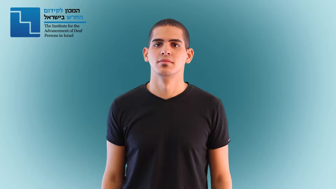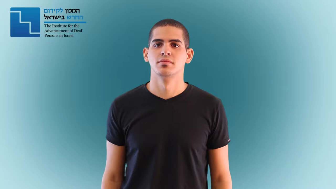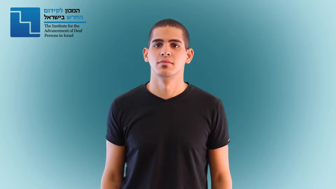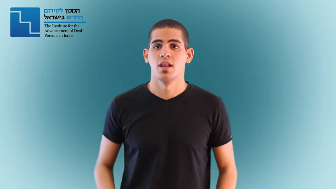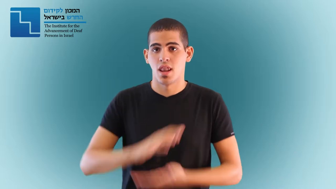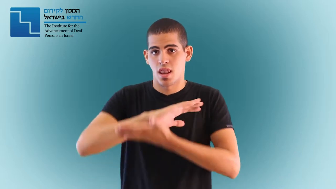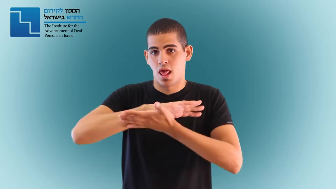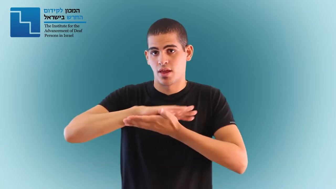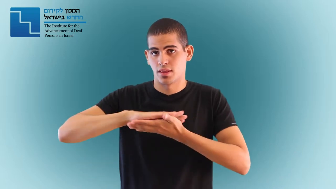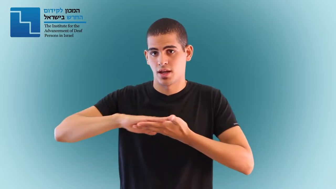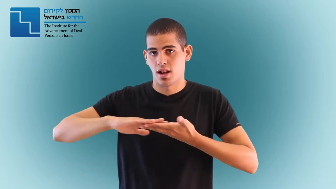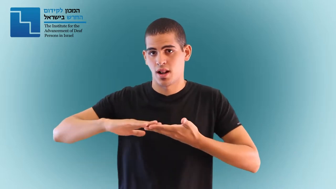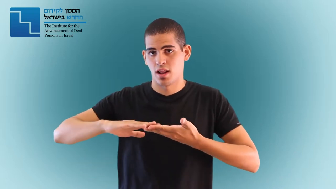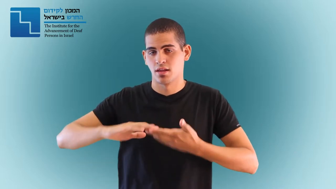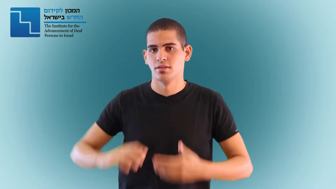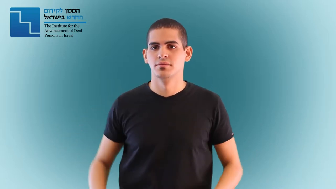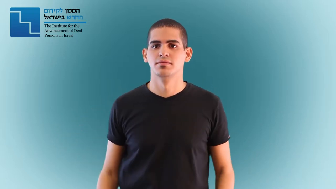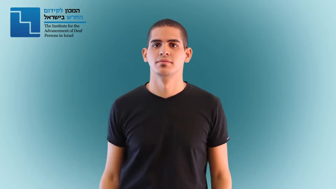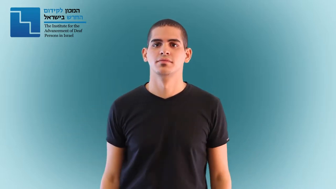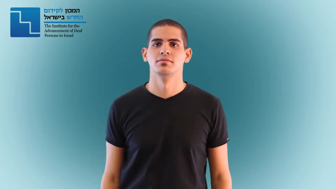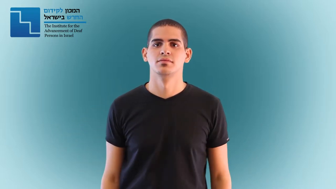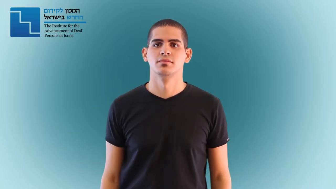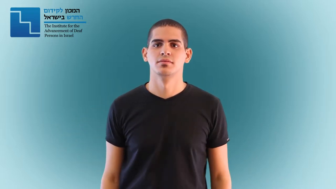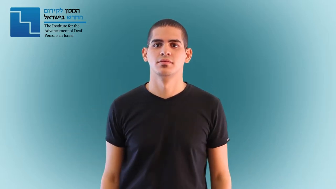להתחיל / התחלה